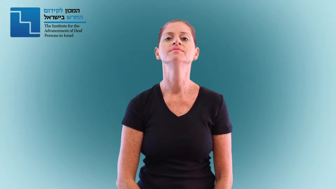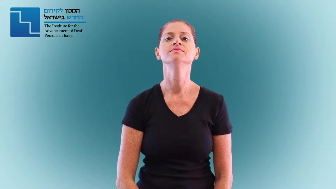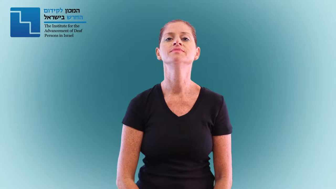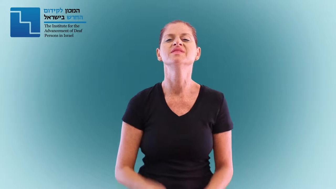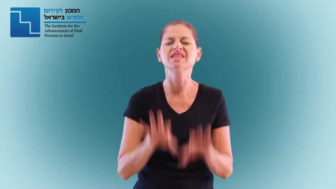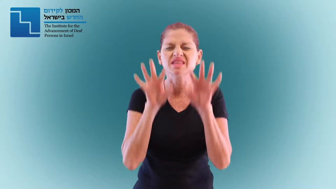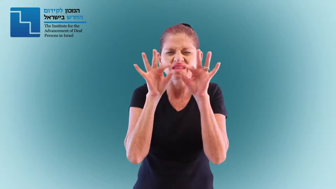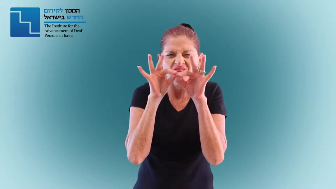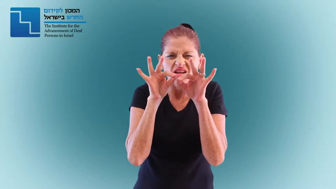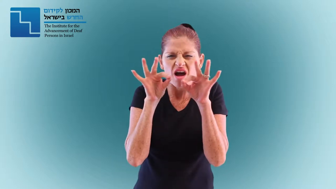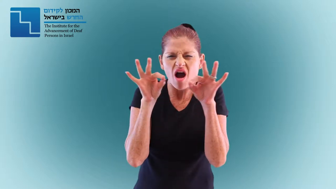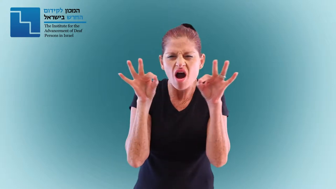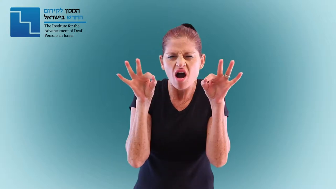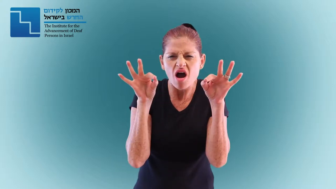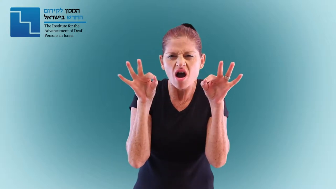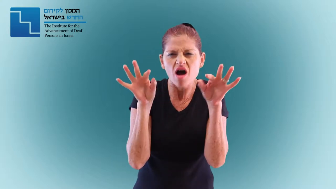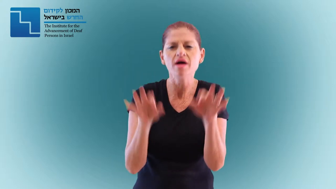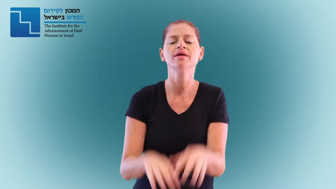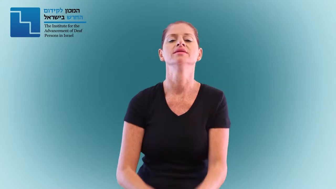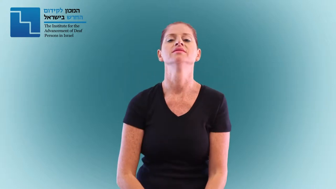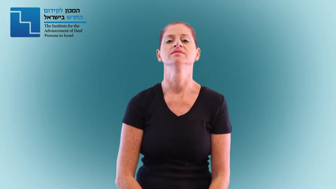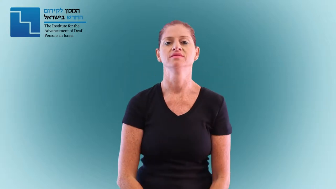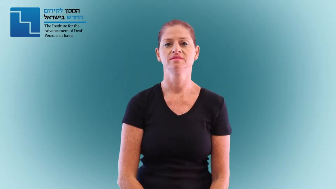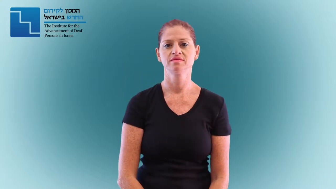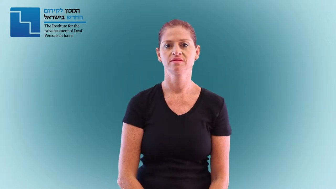דק